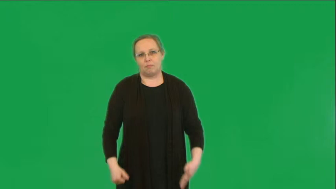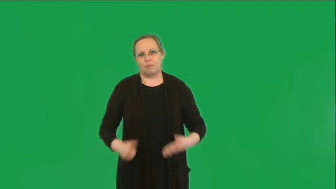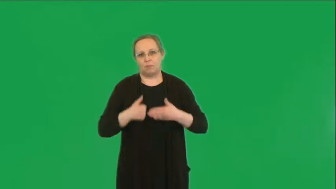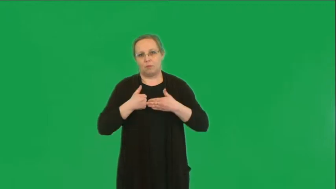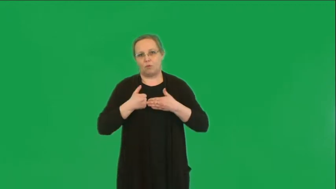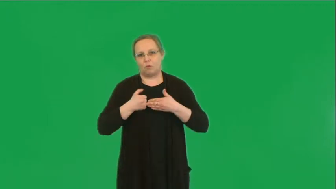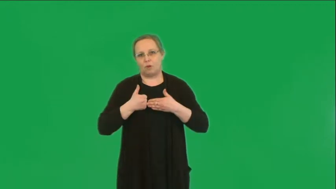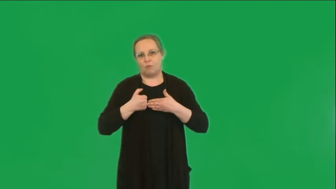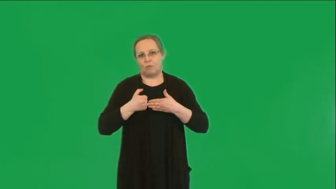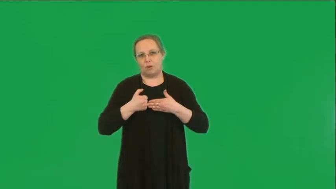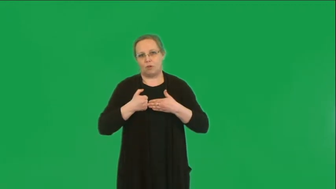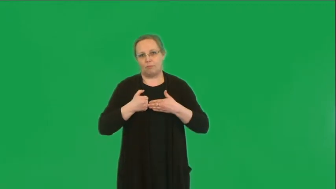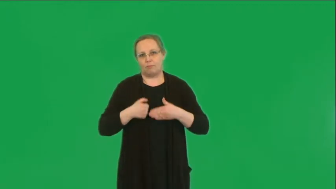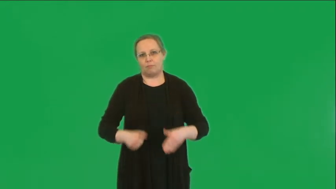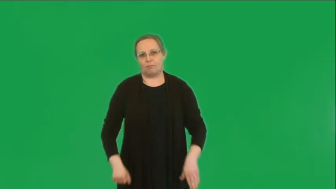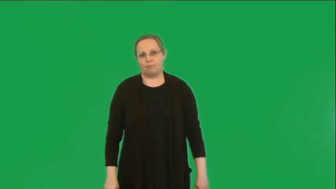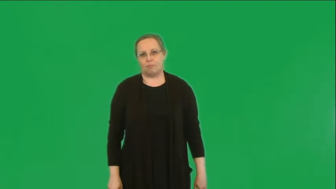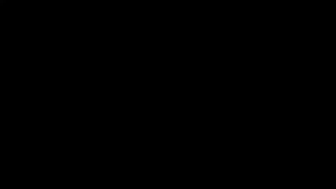fotografować